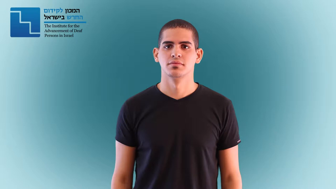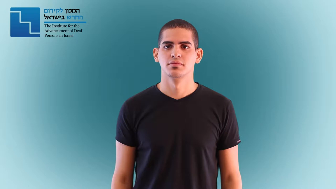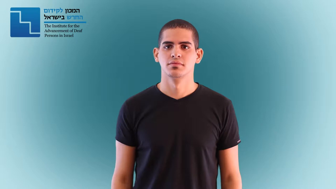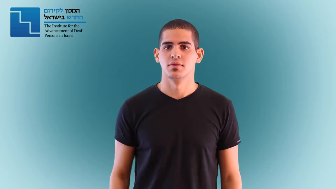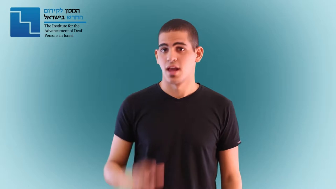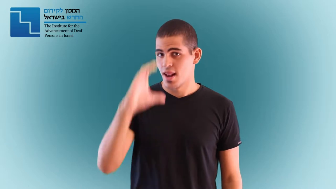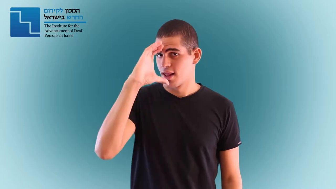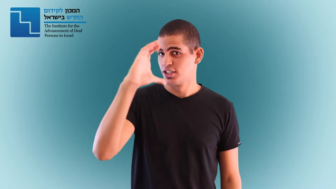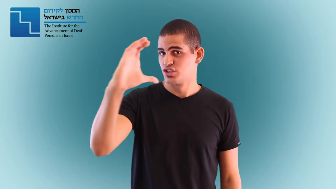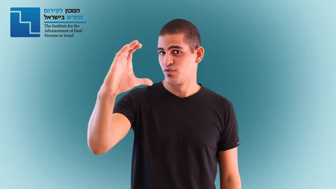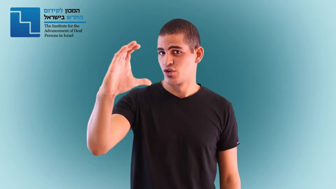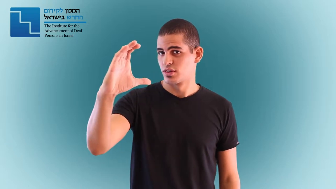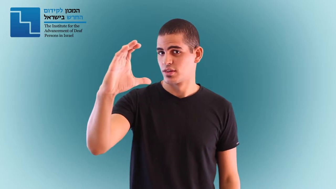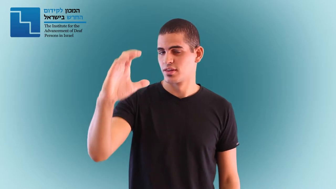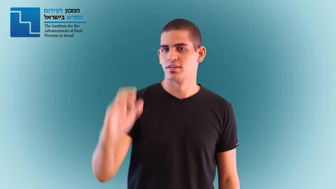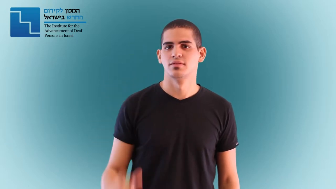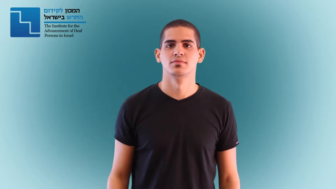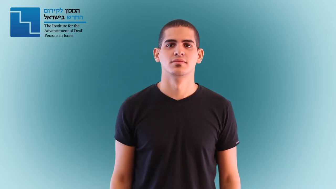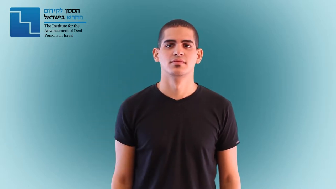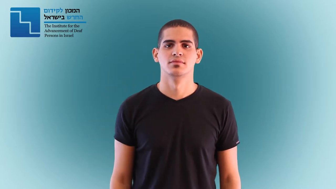לצפות